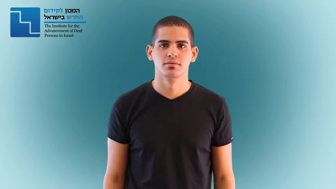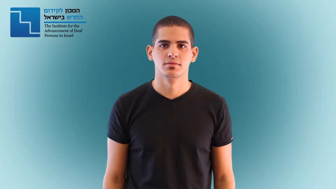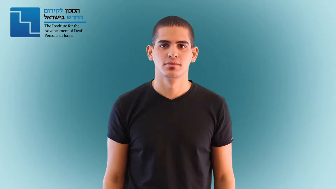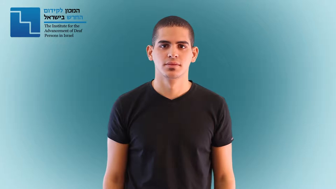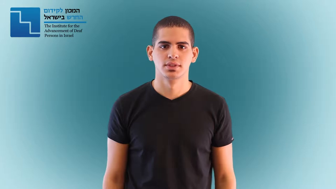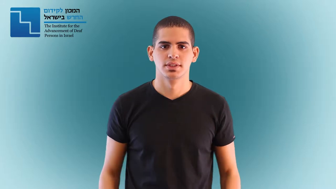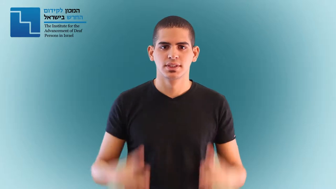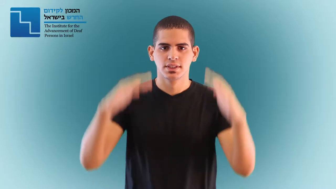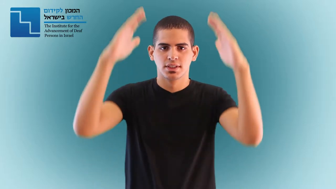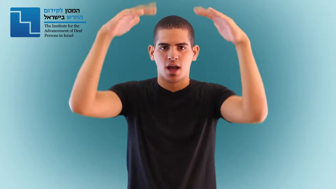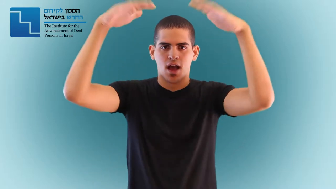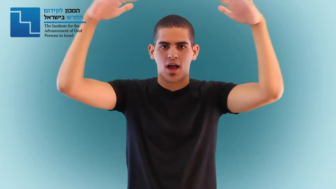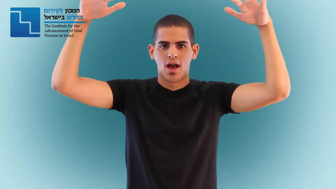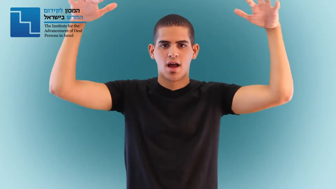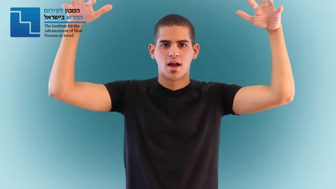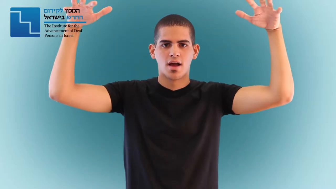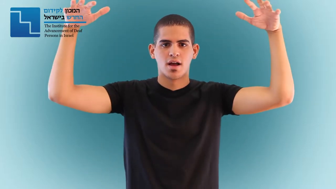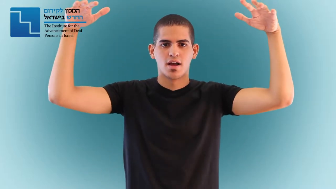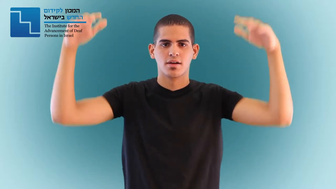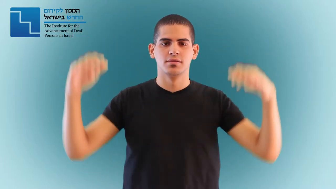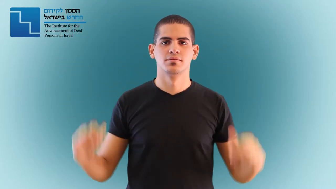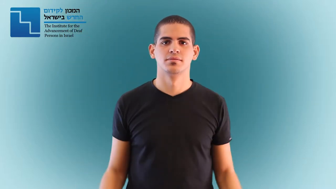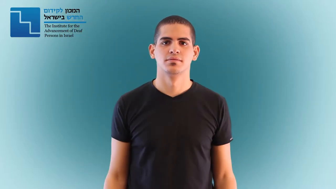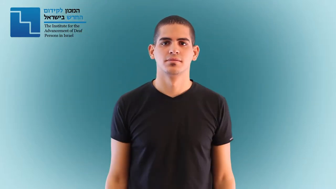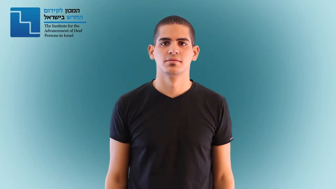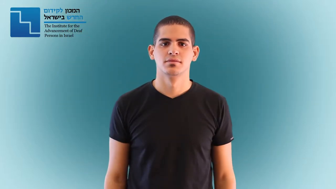סכך